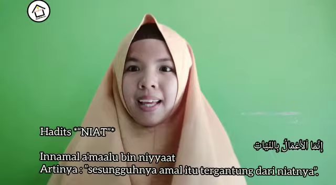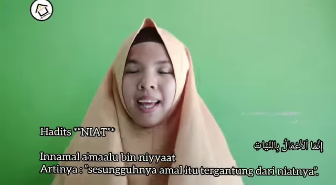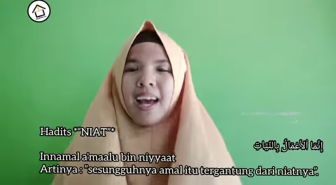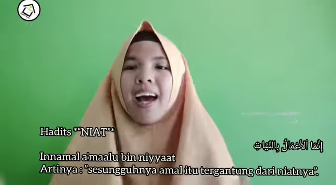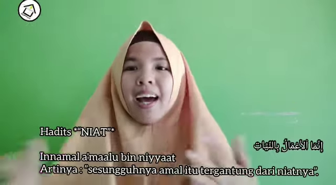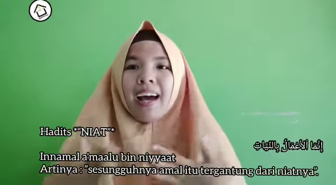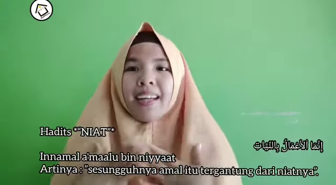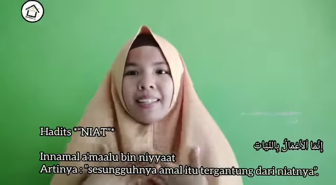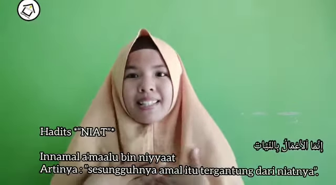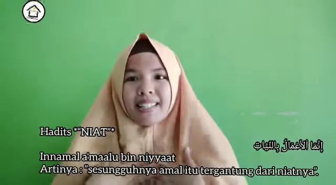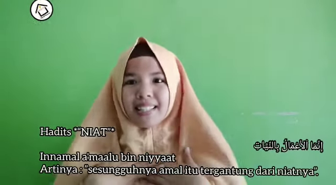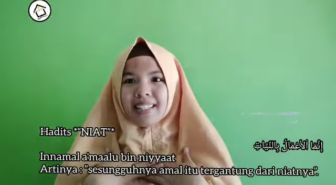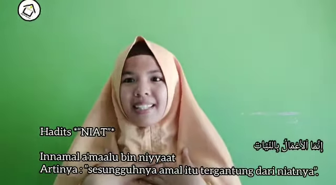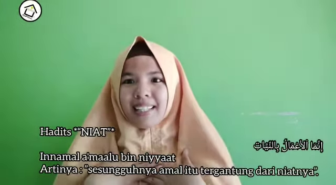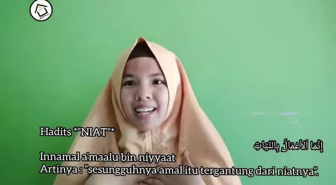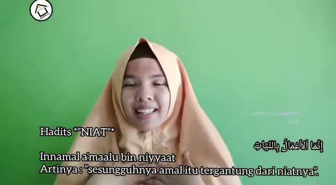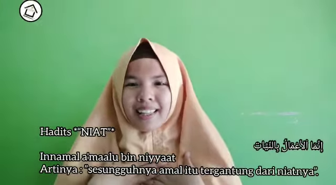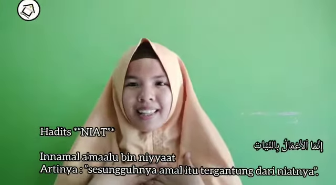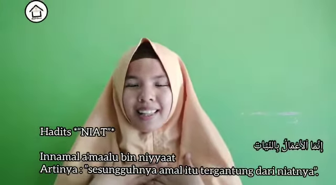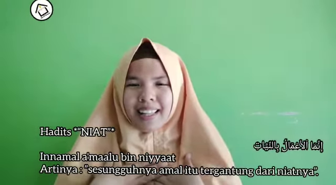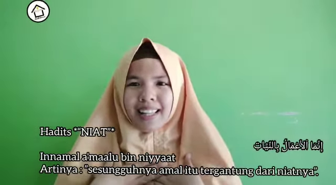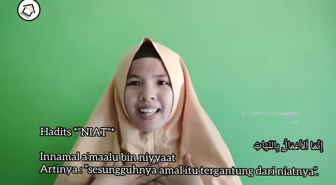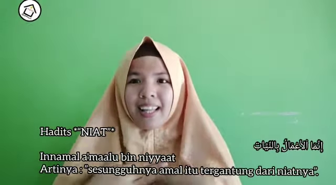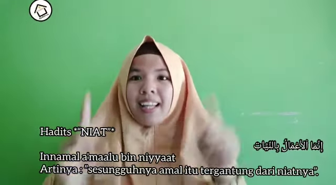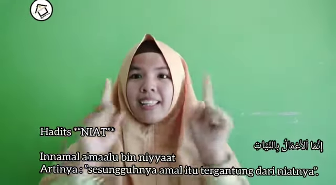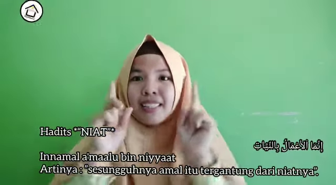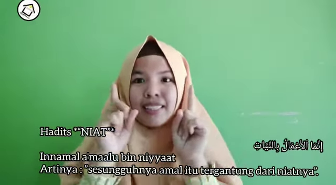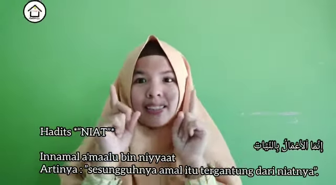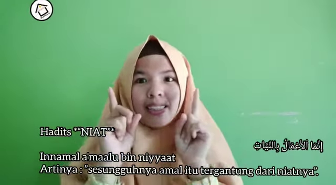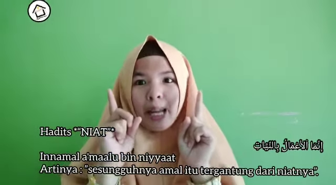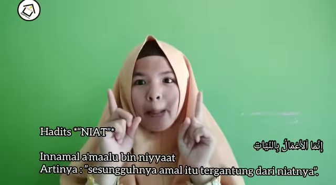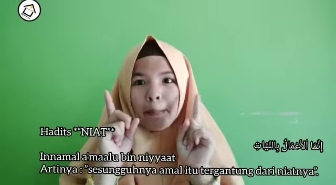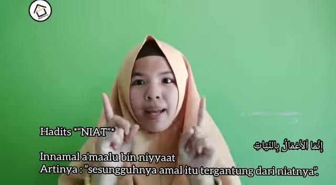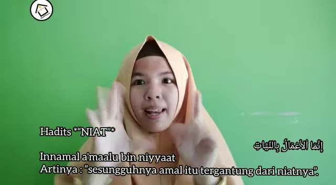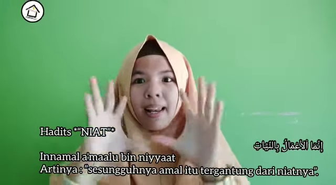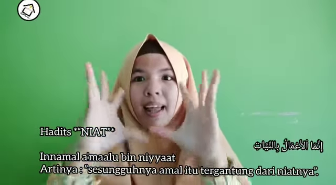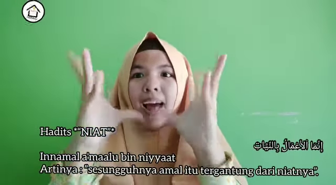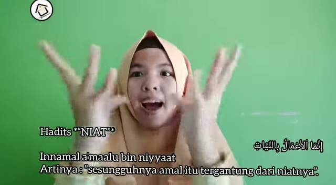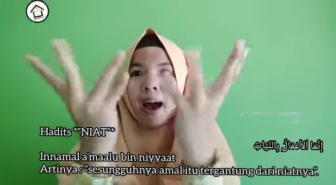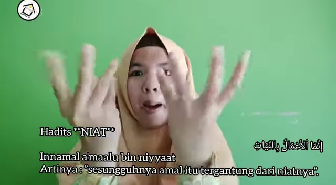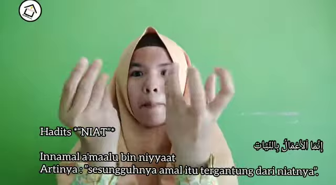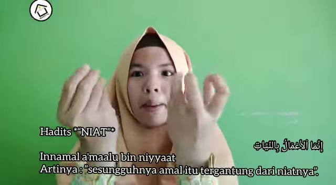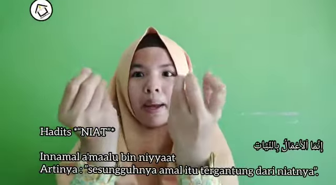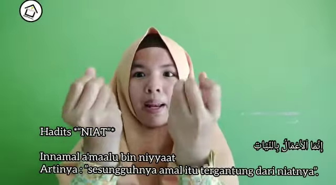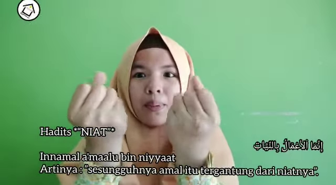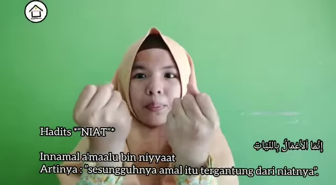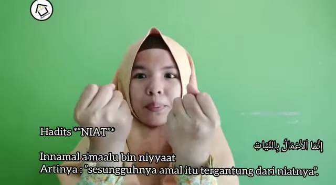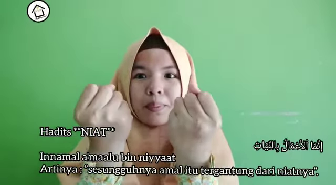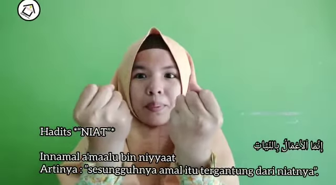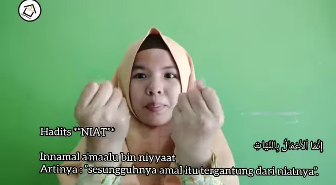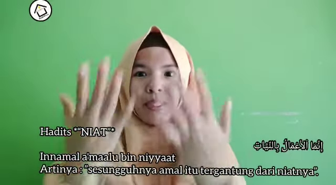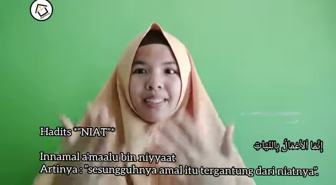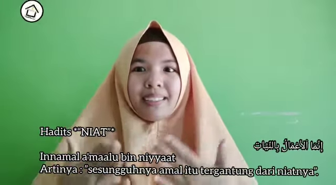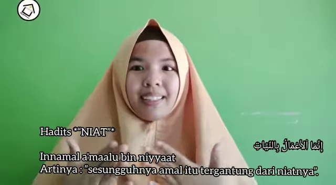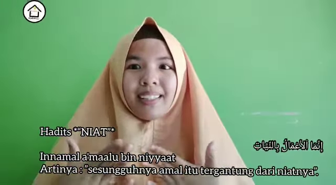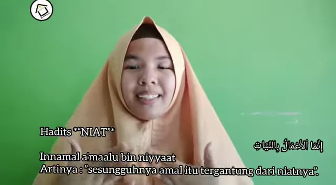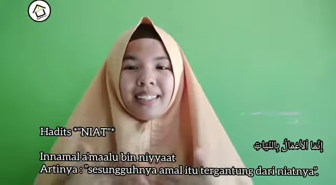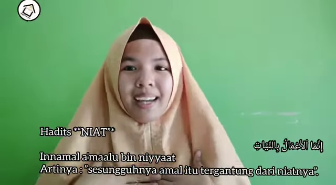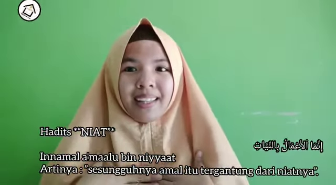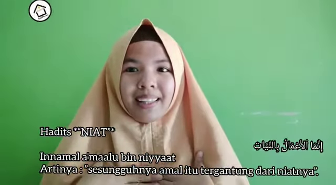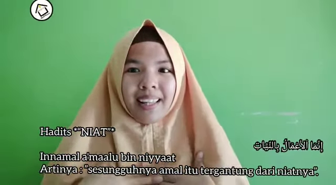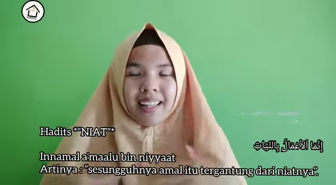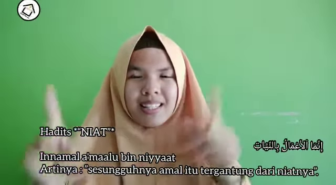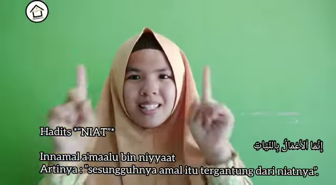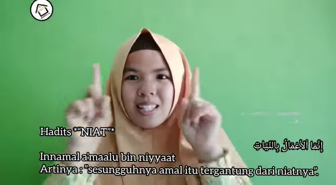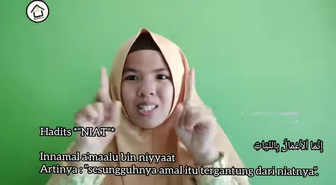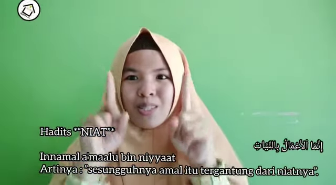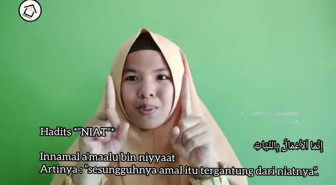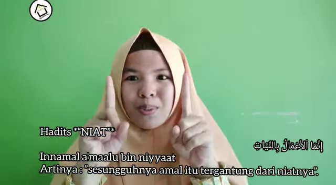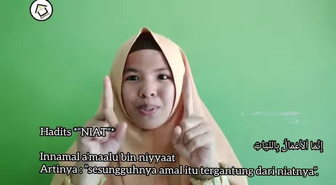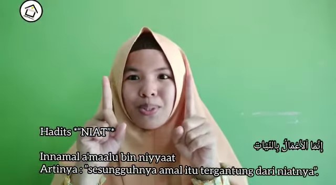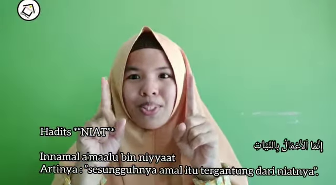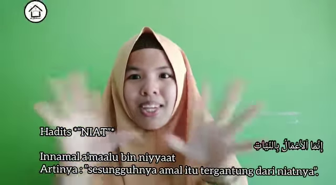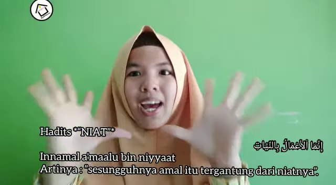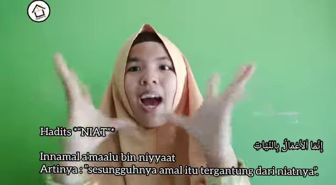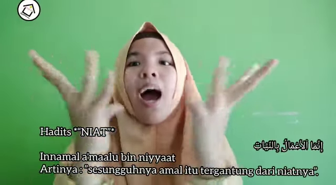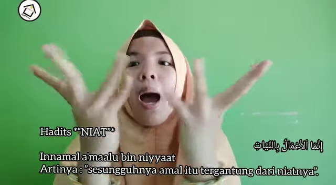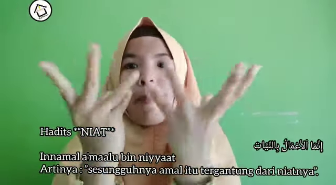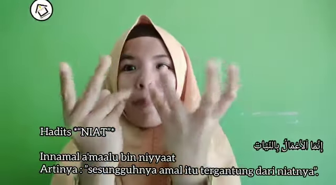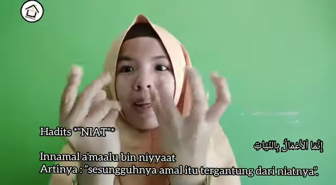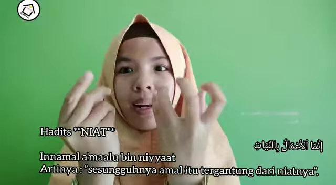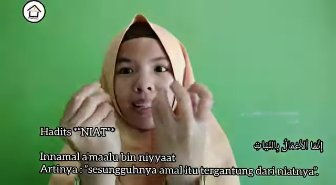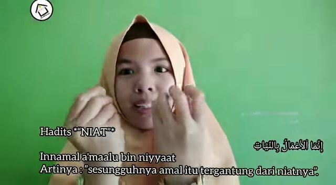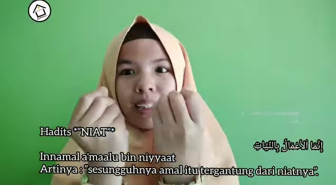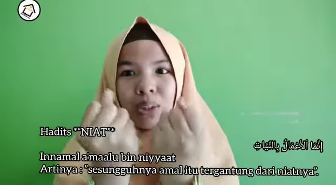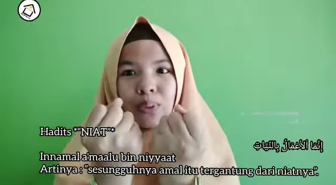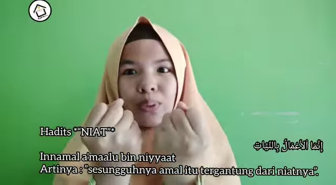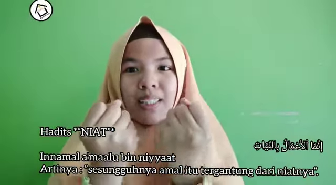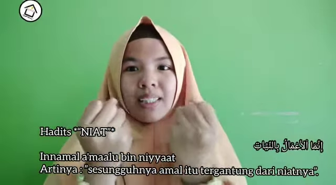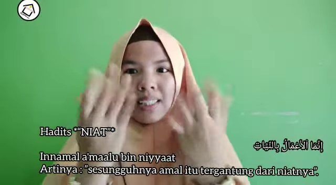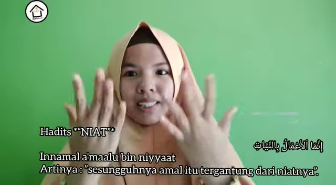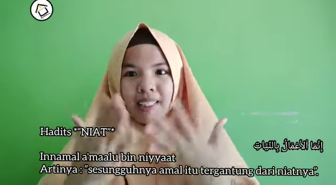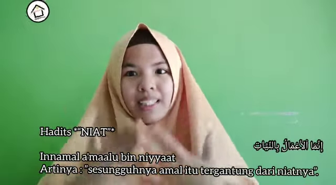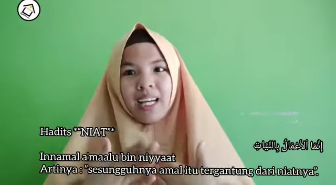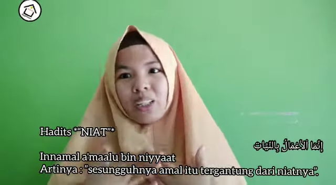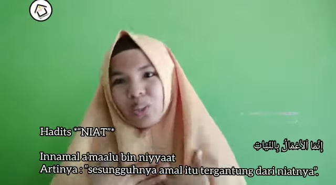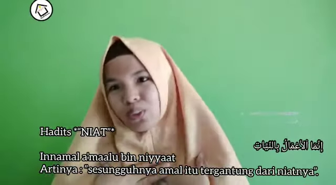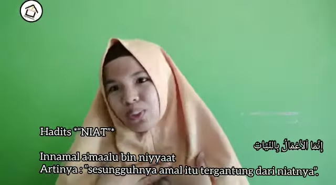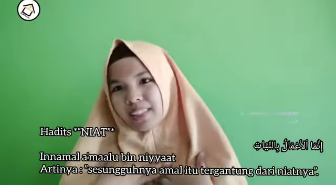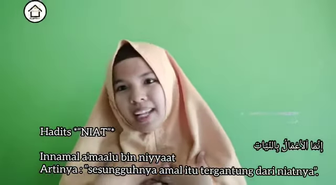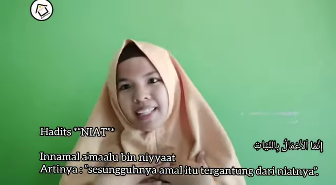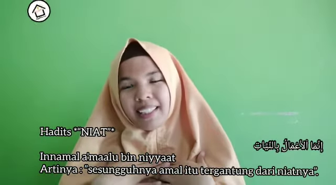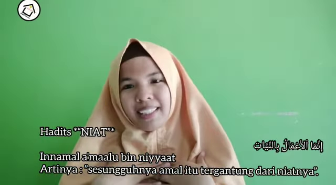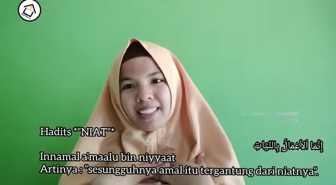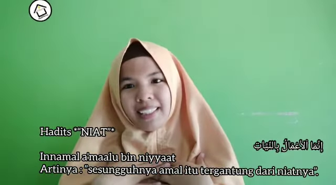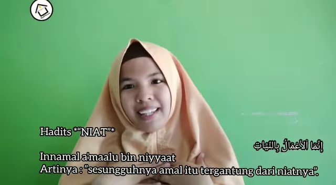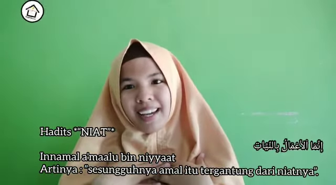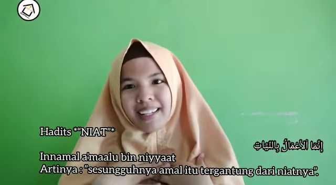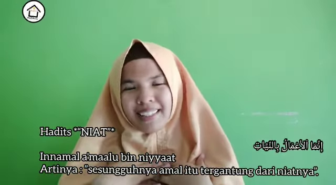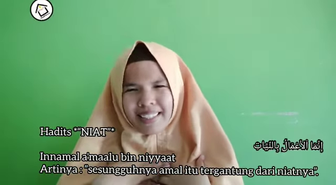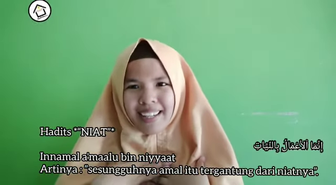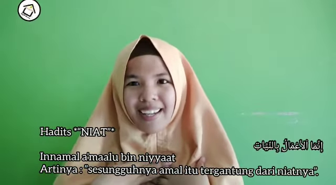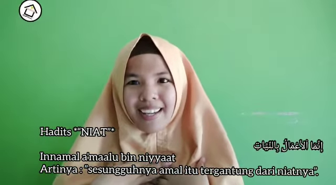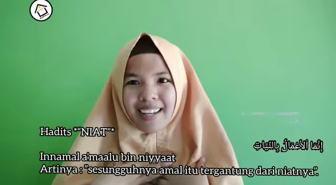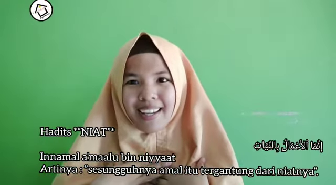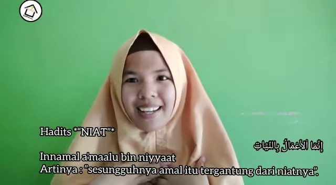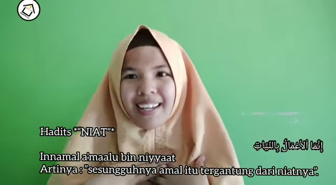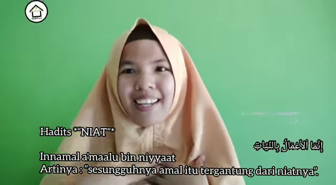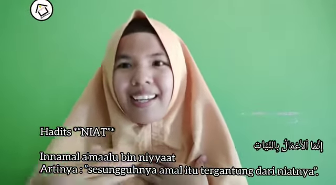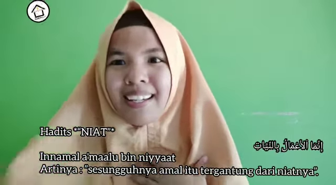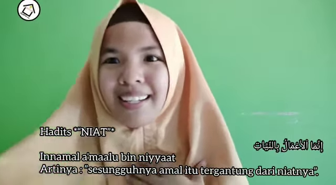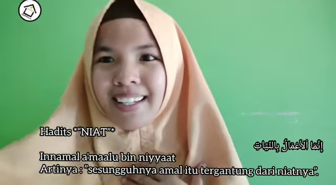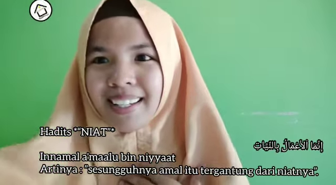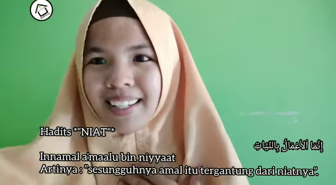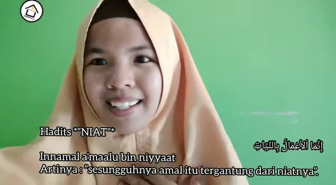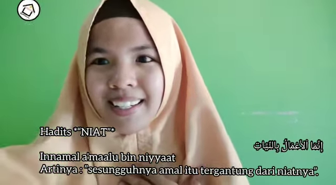Hadits Niat